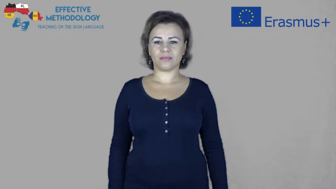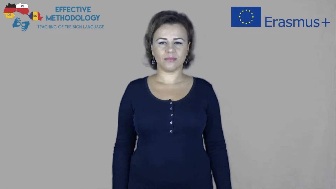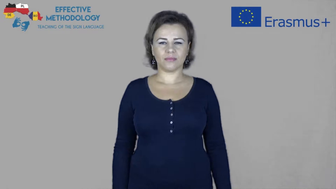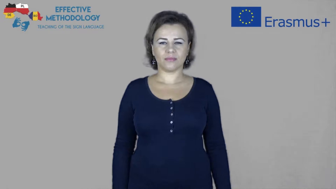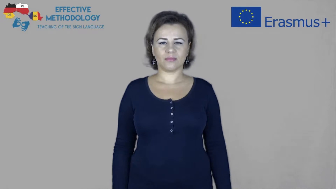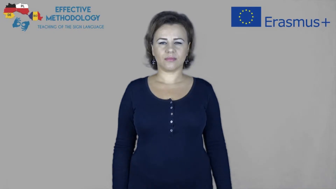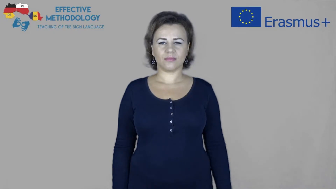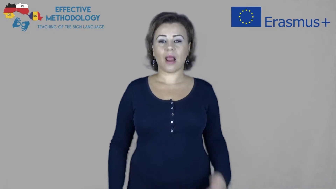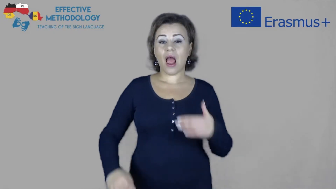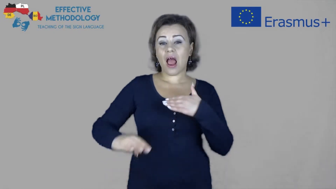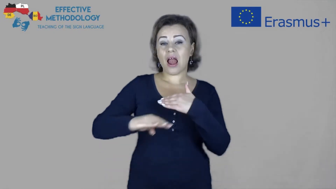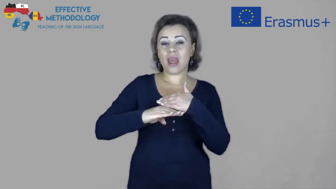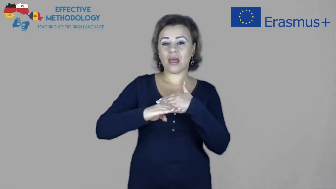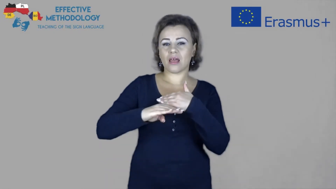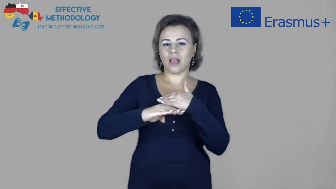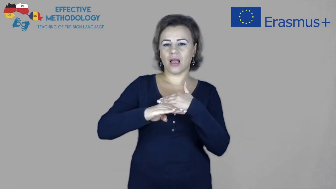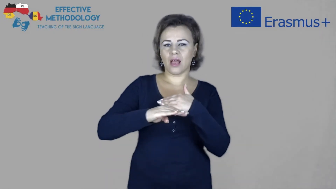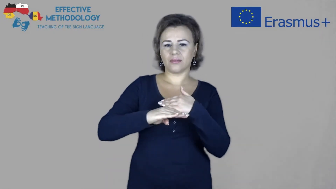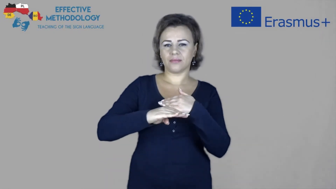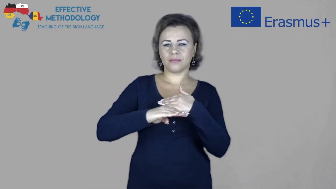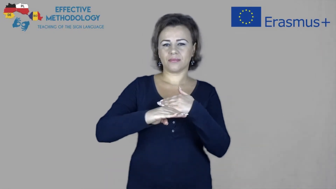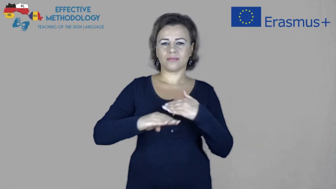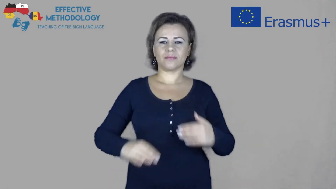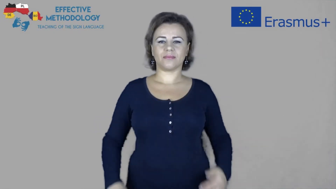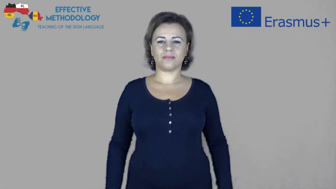Langa